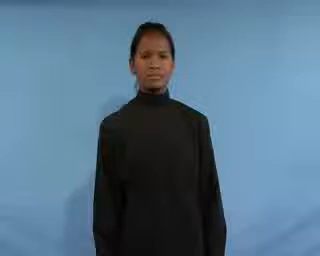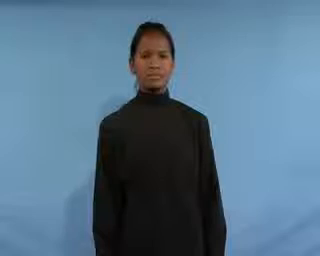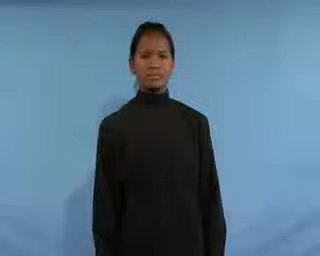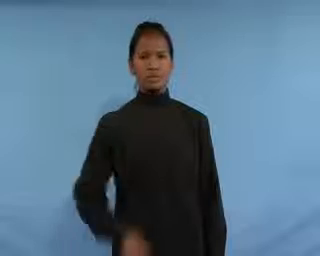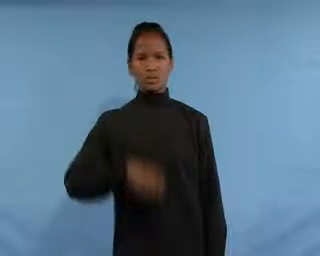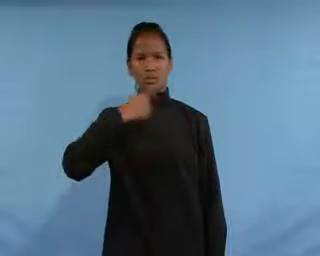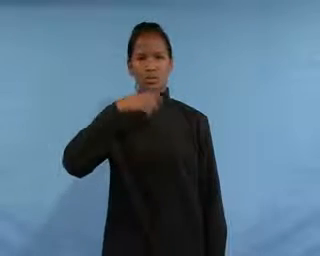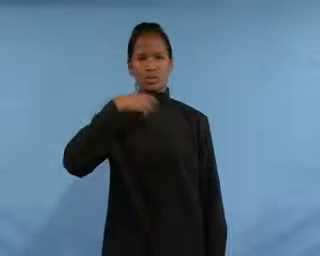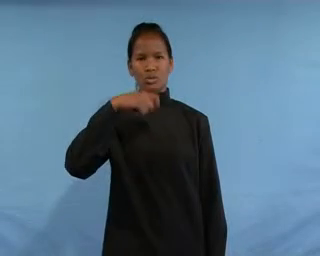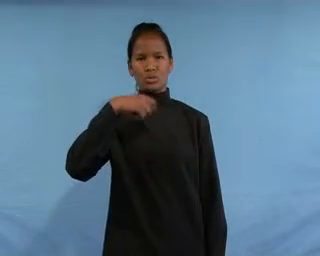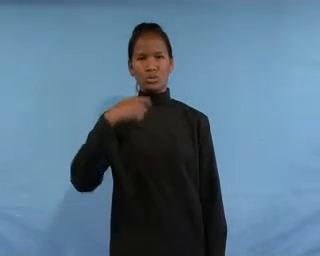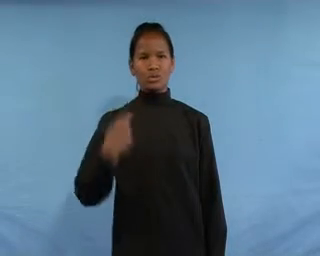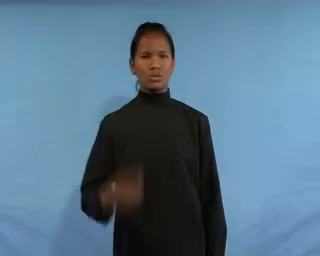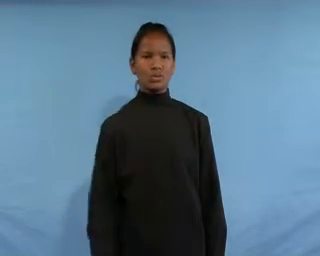sotro